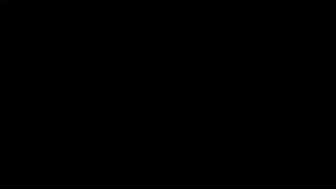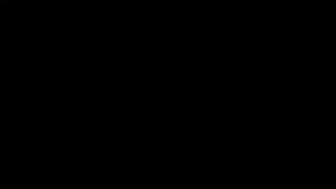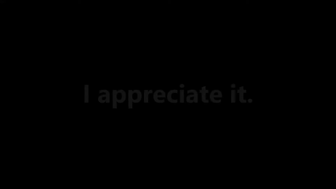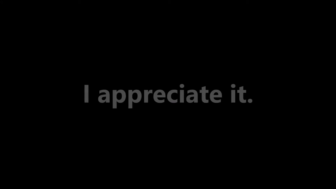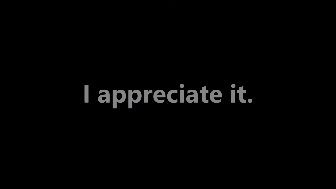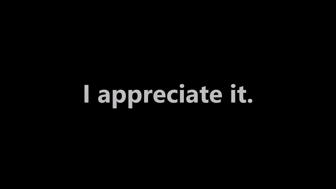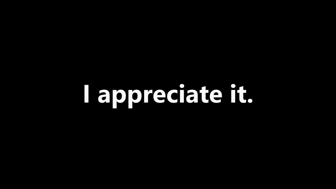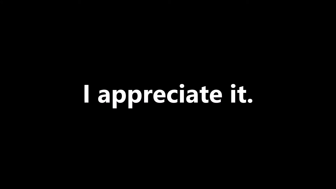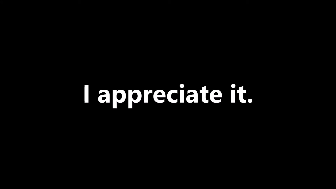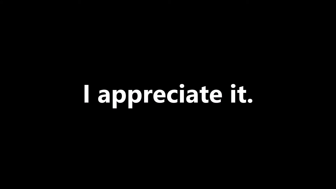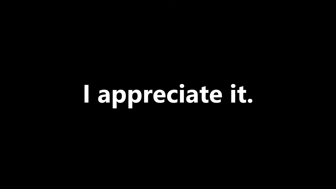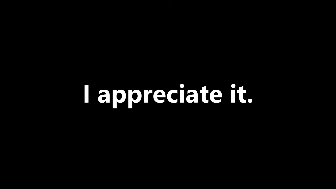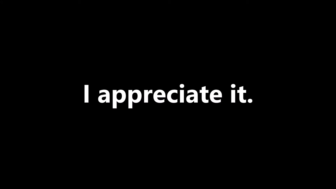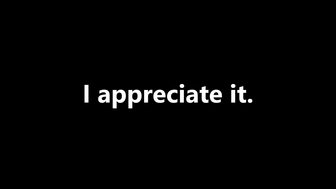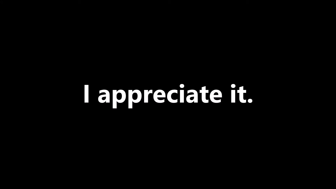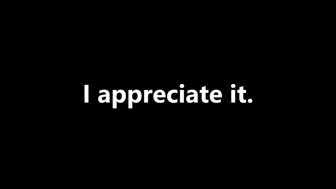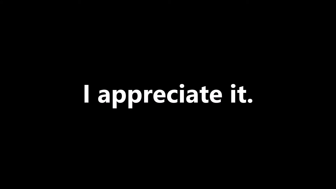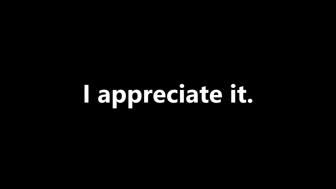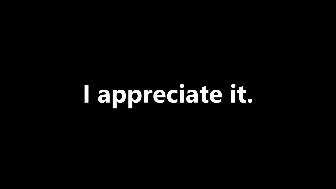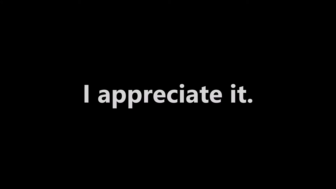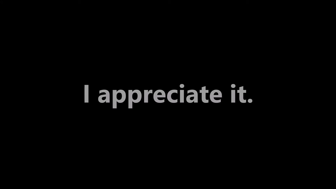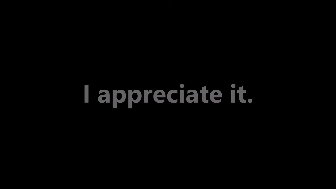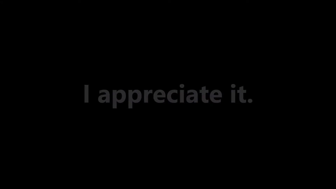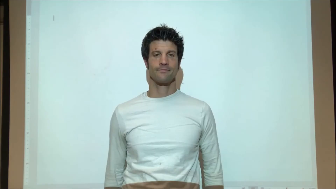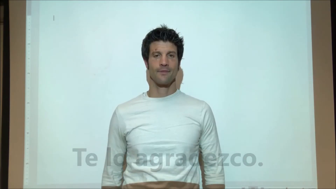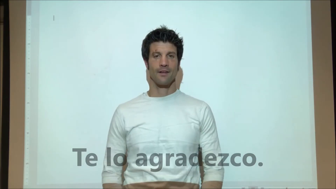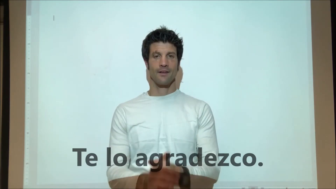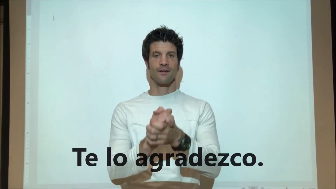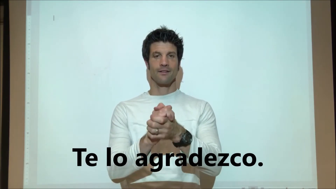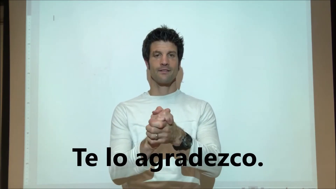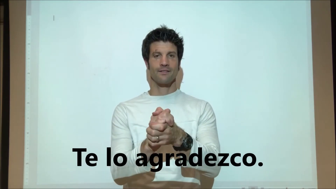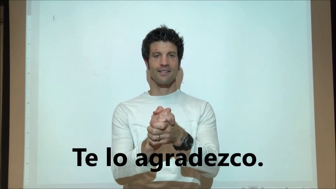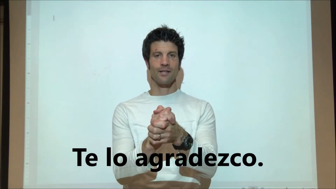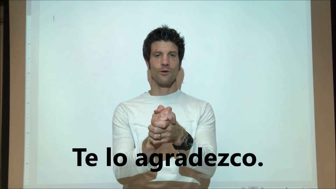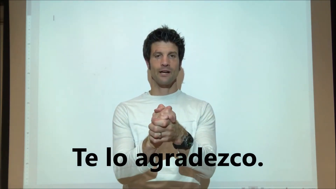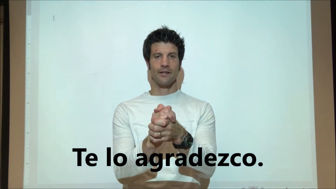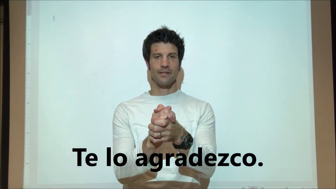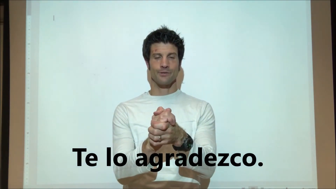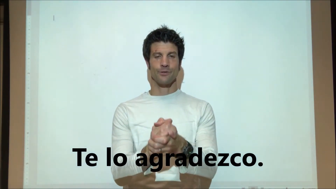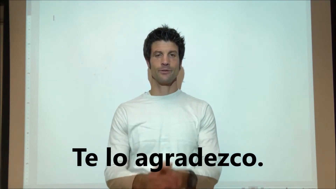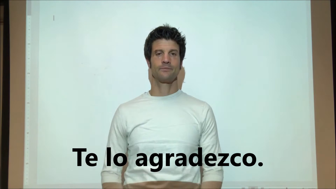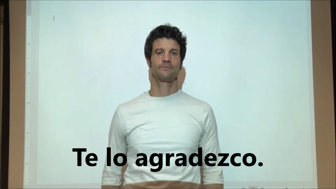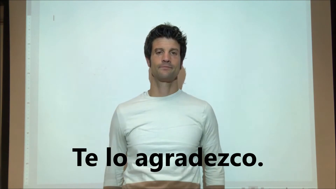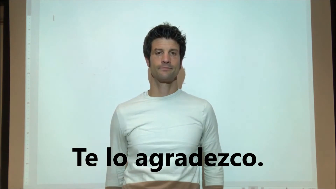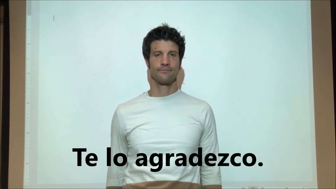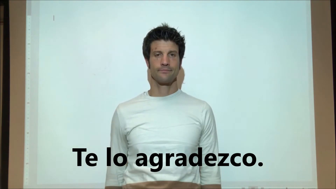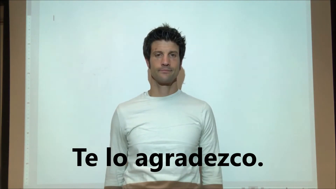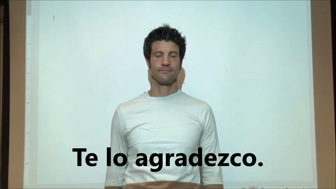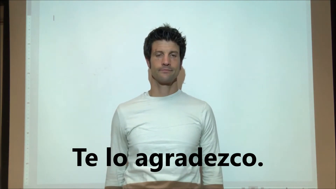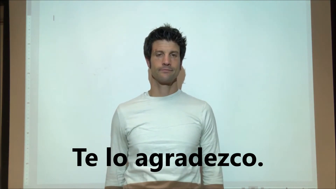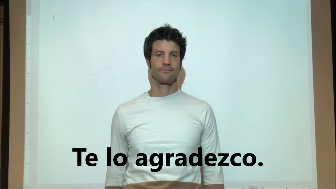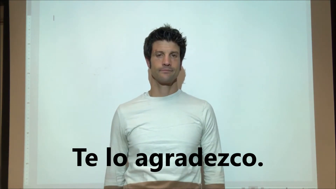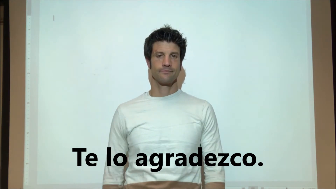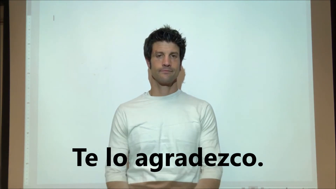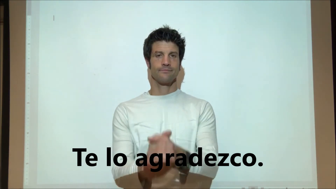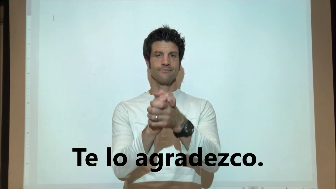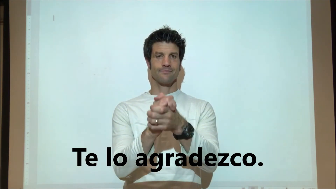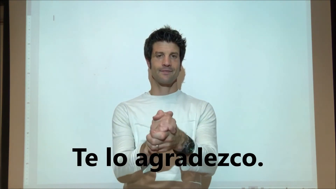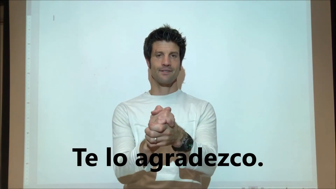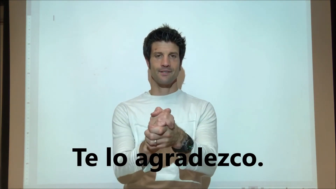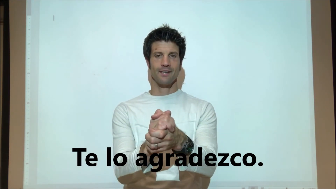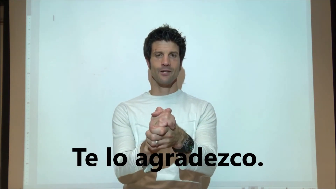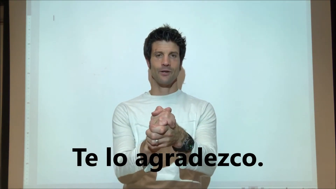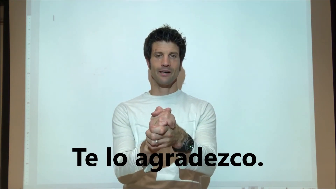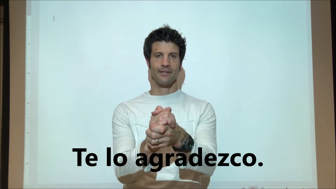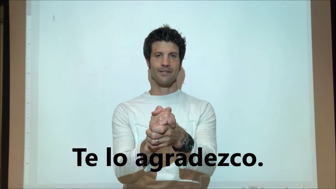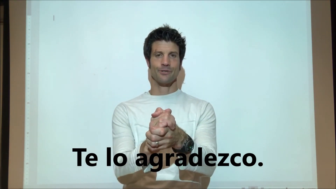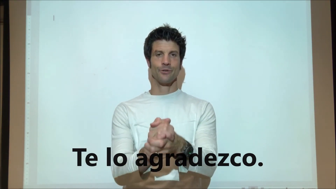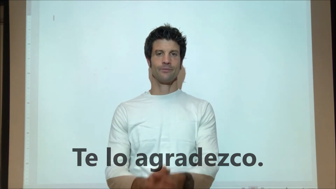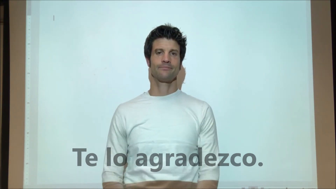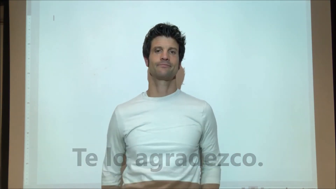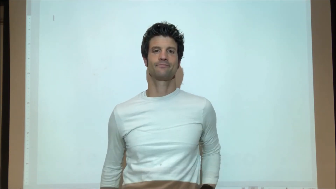Te lo agradezco